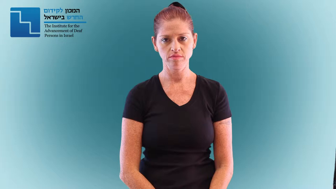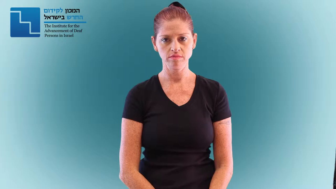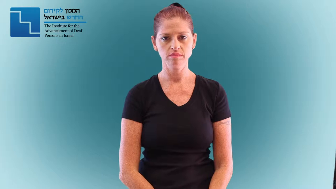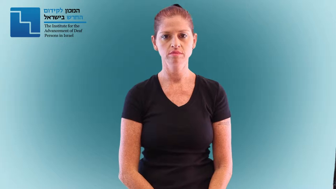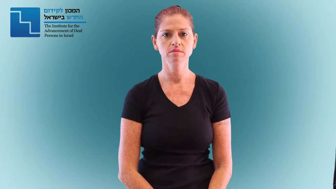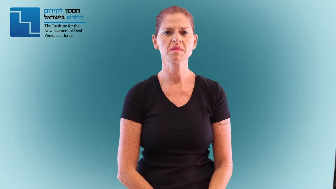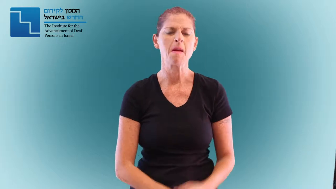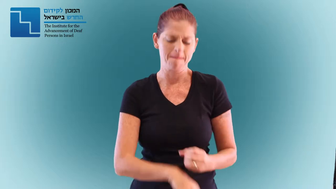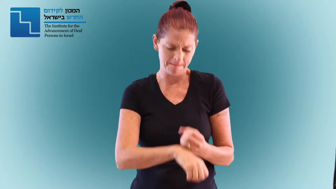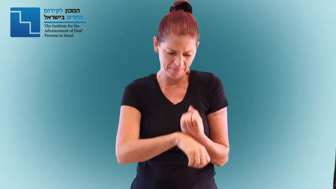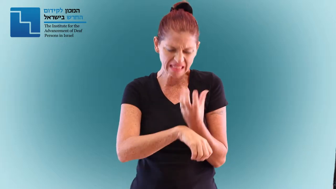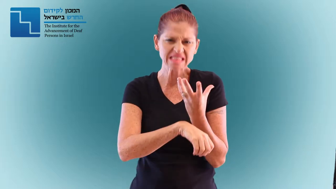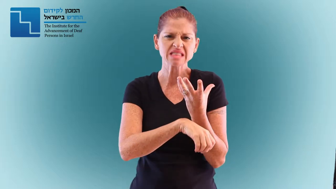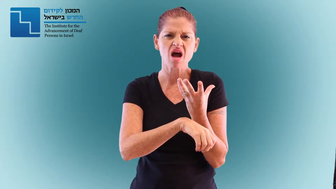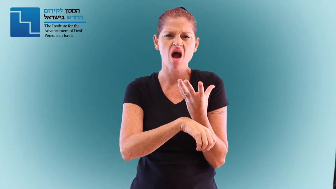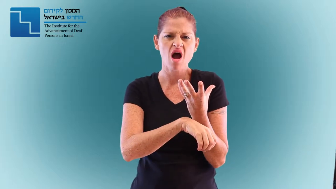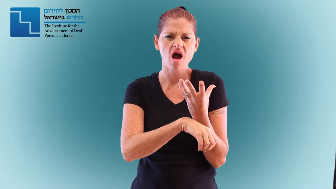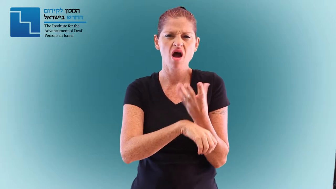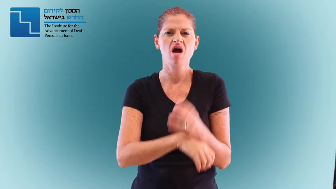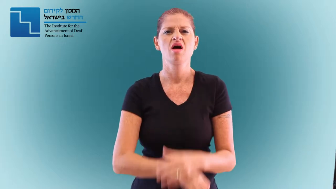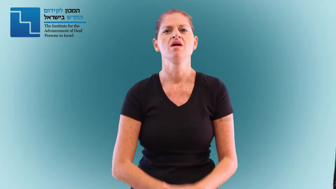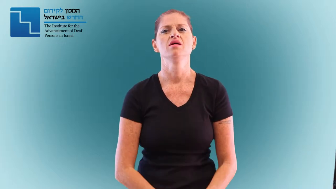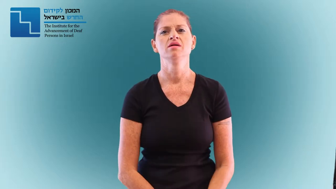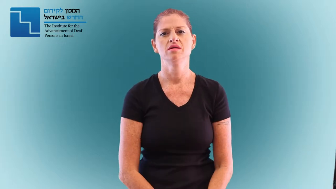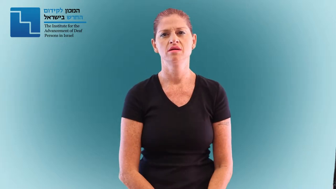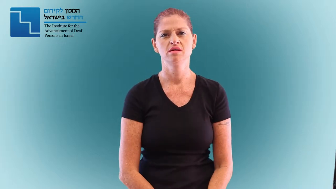פצע